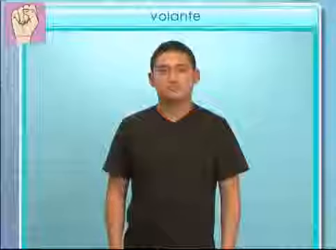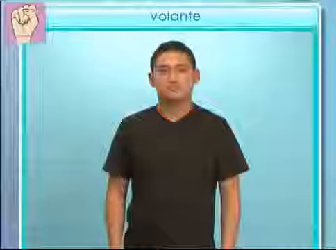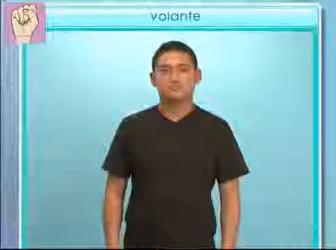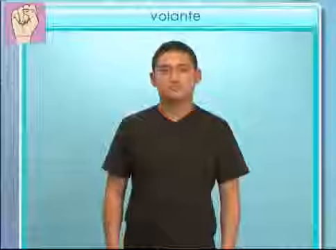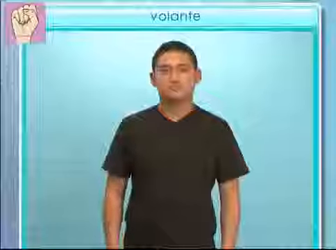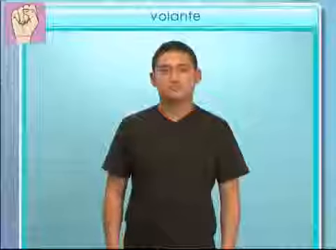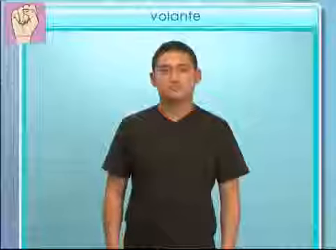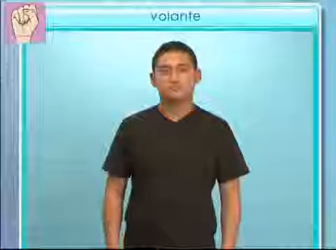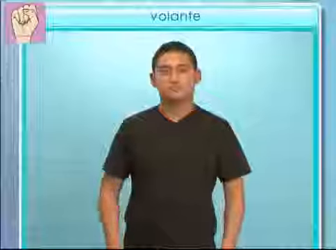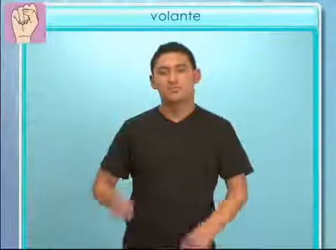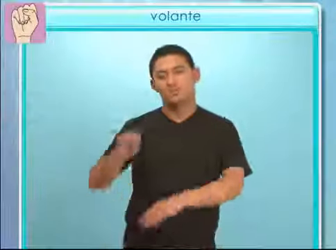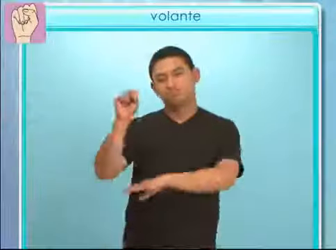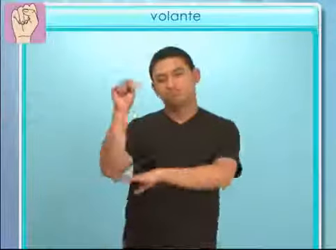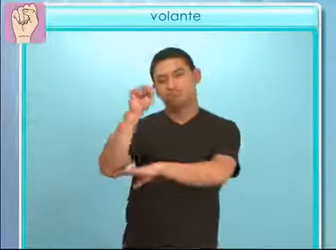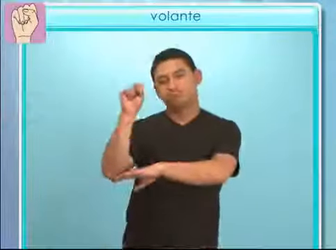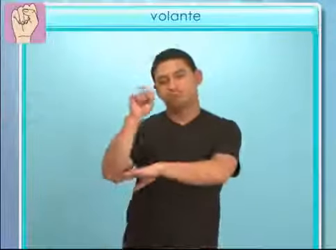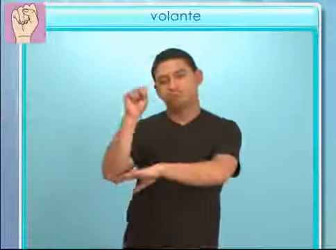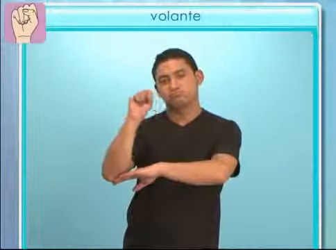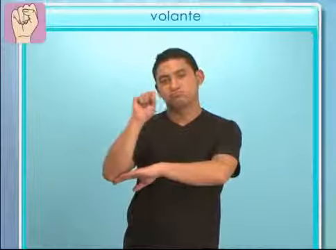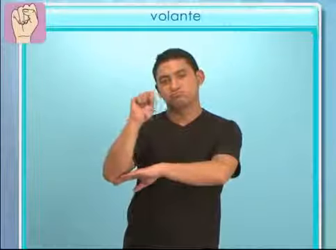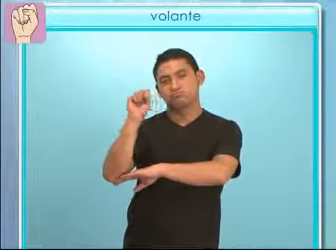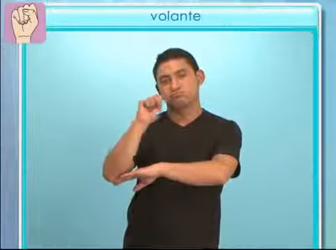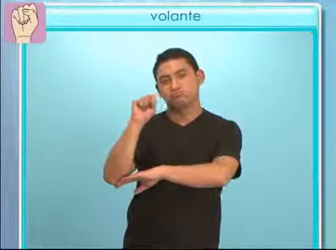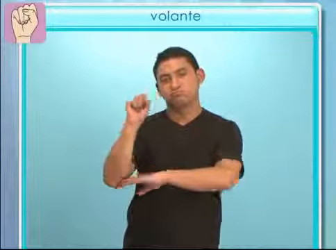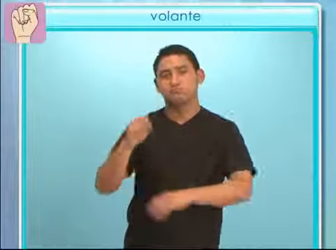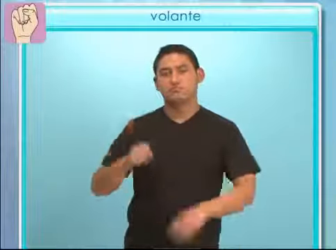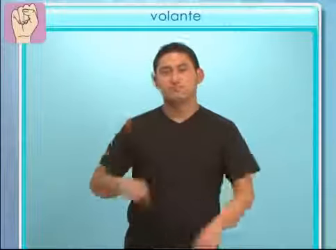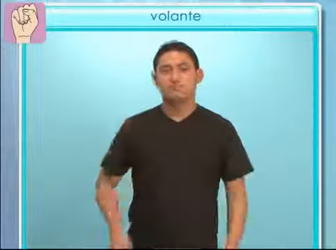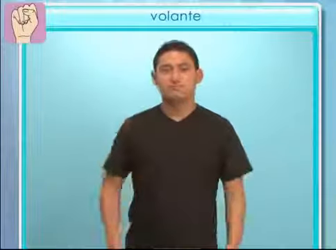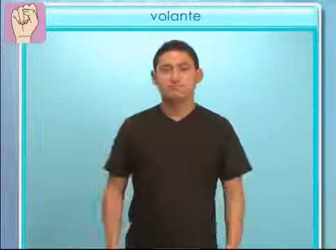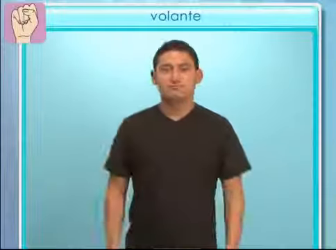VOLANTE